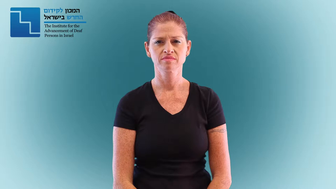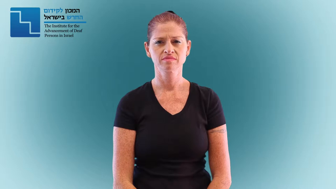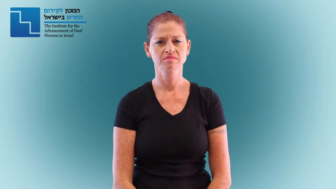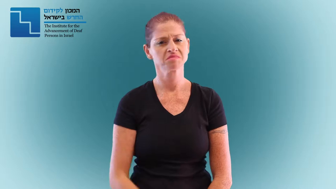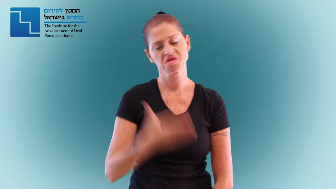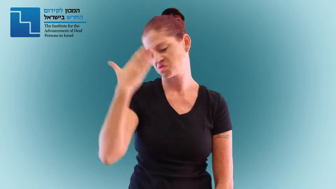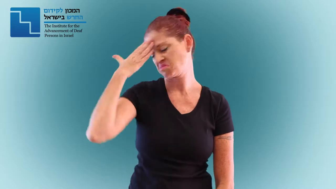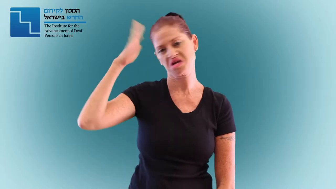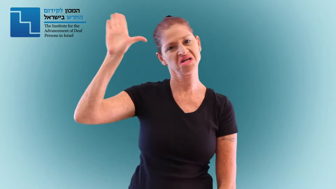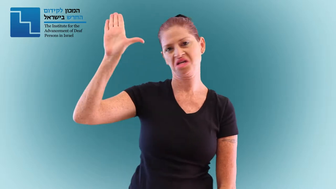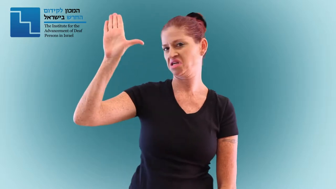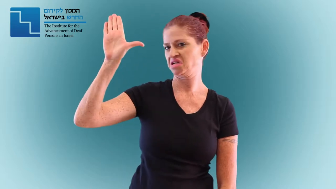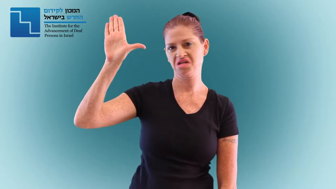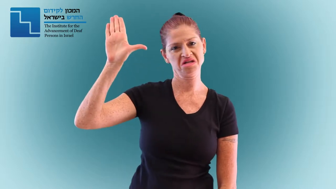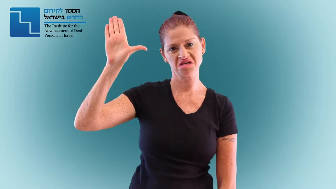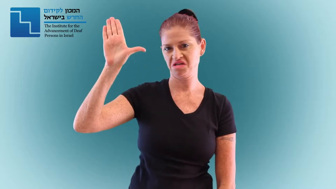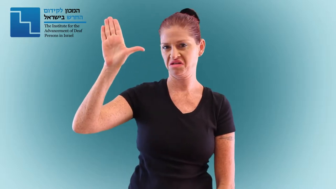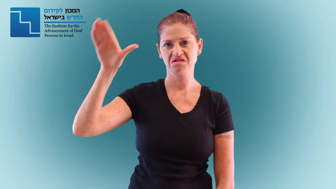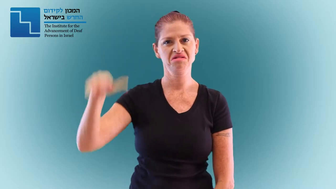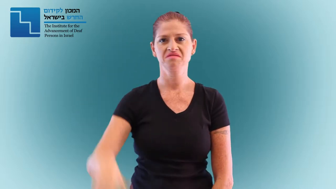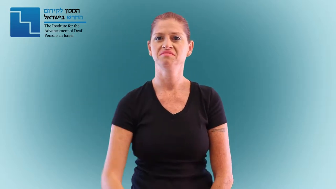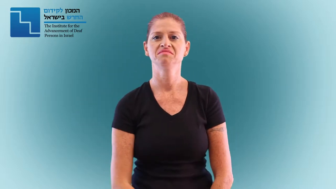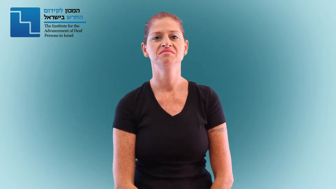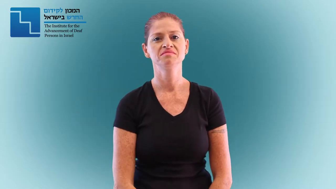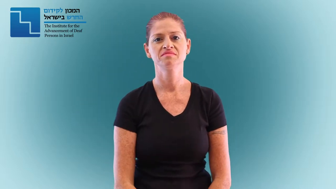לא מכיר